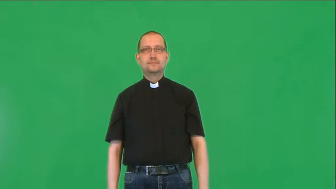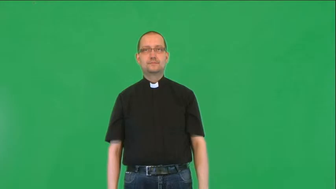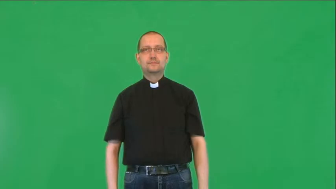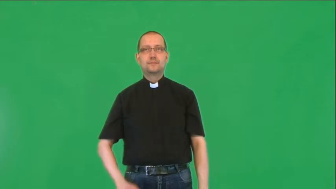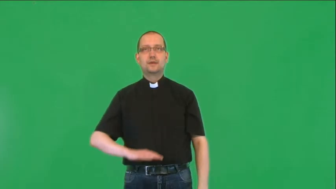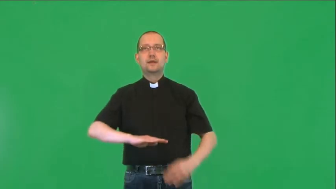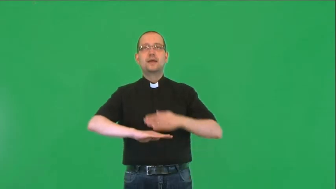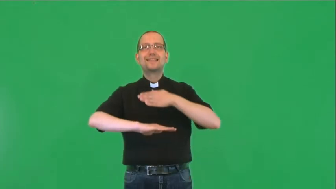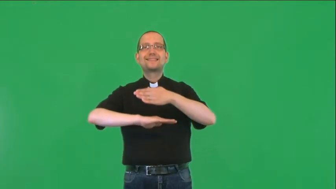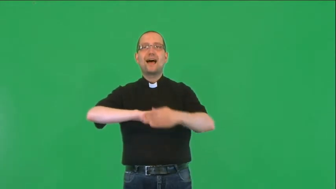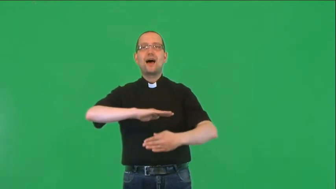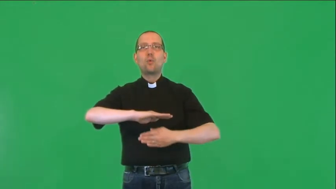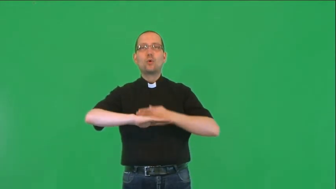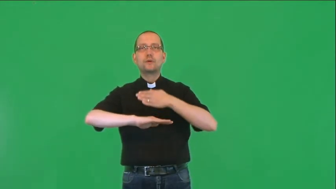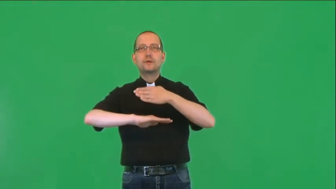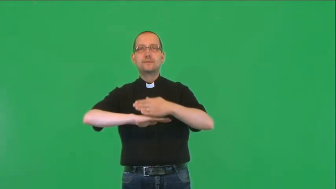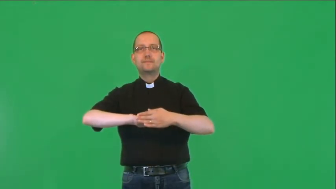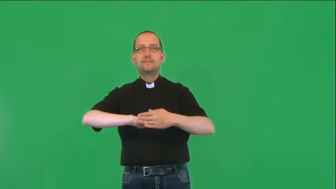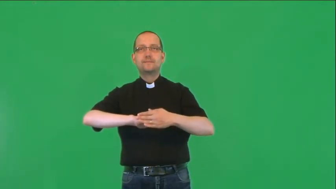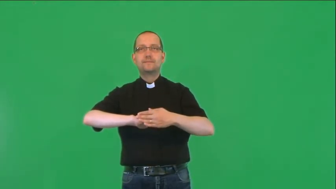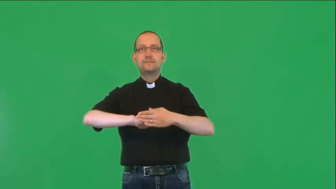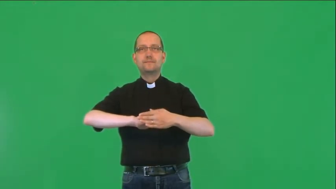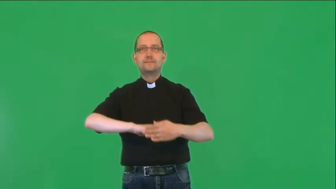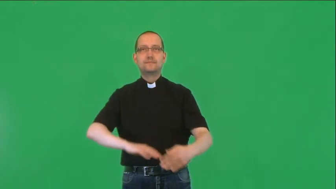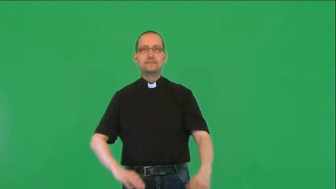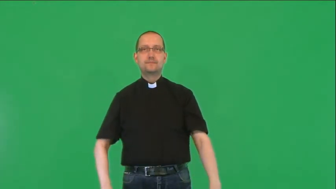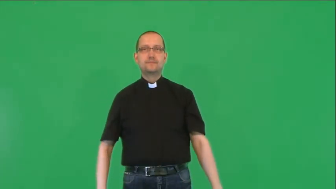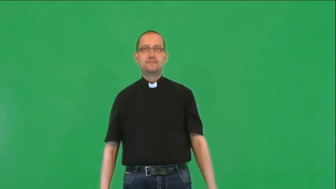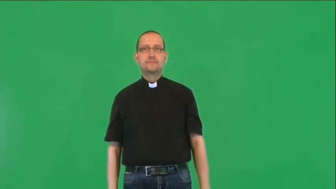całun